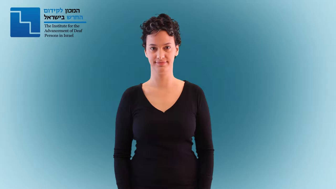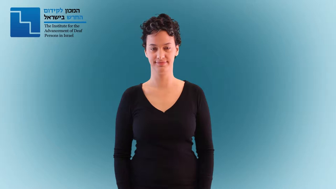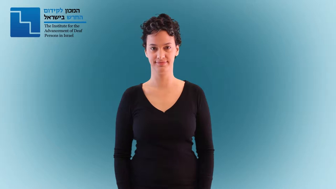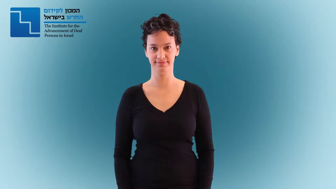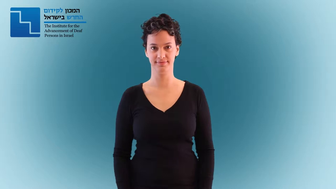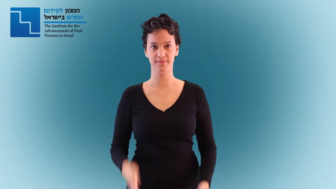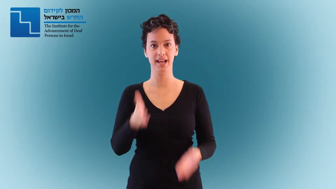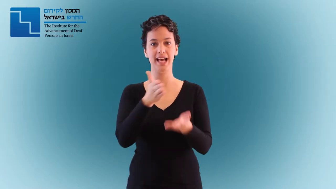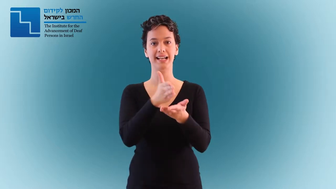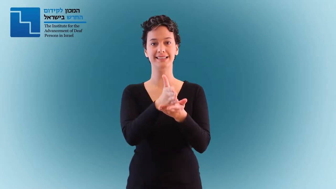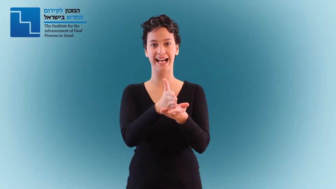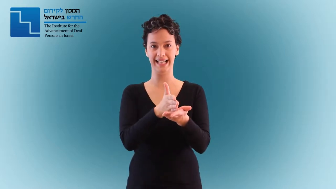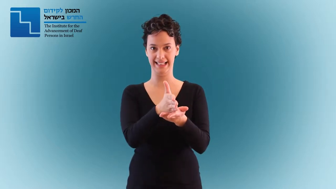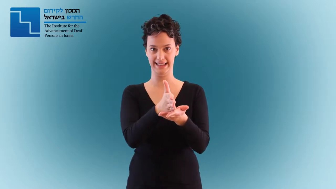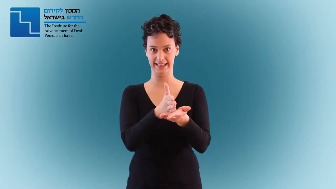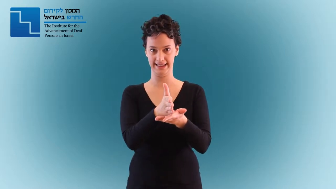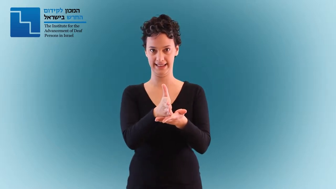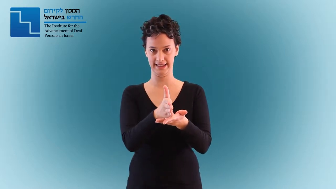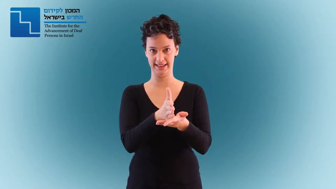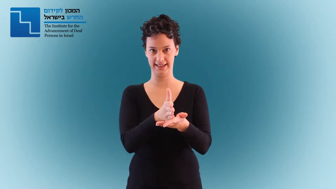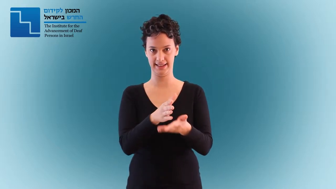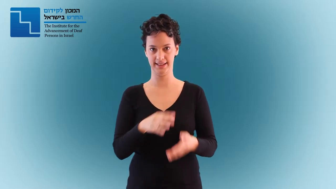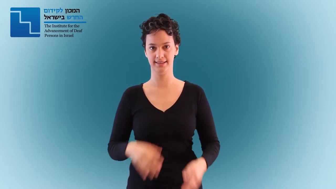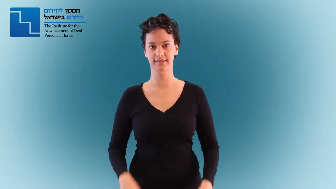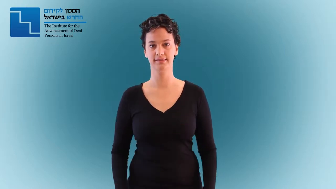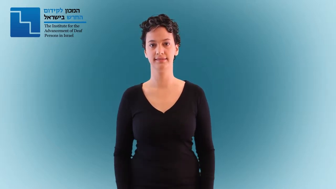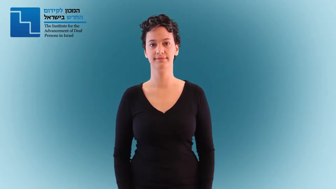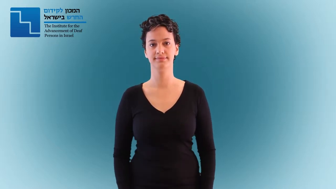סכין